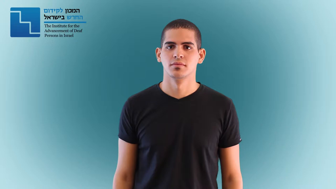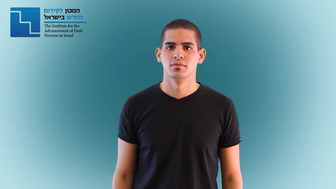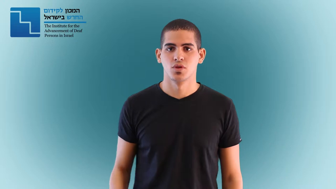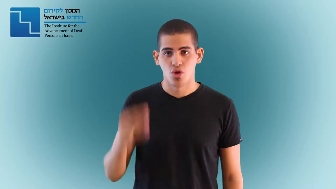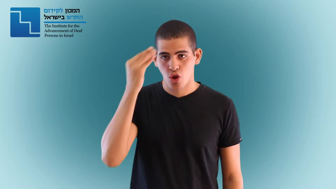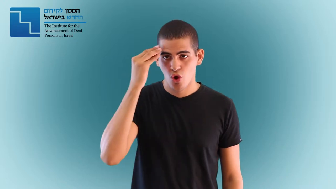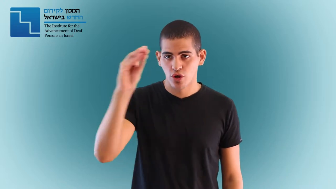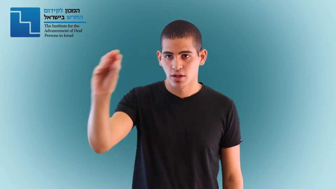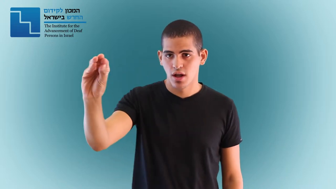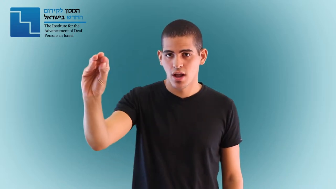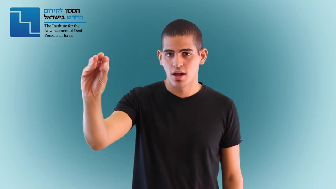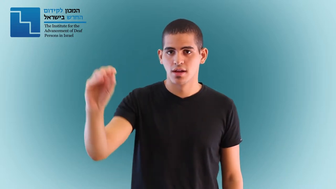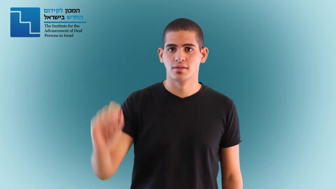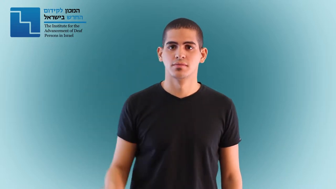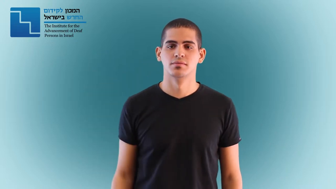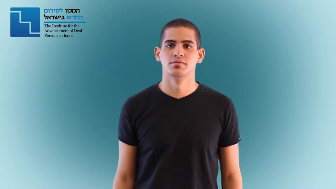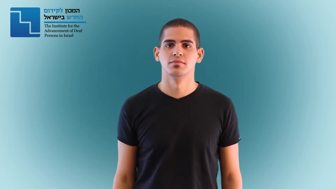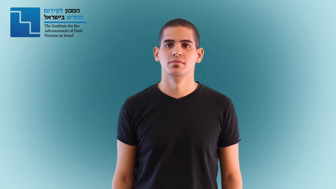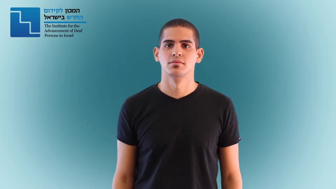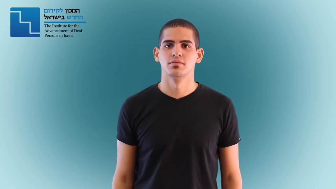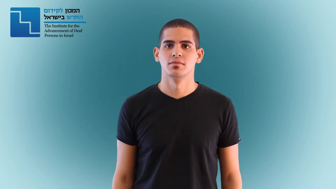להודיע